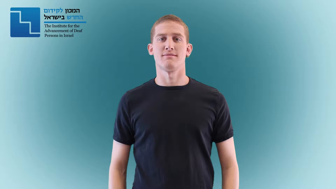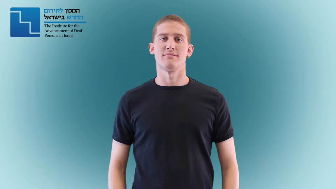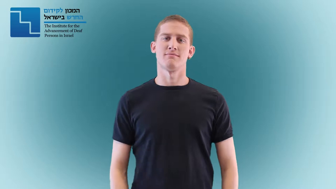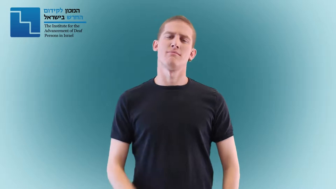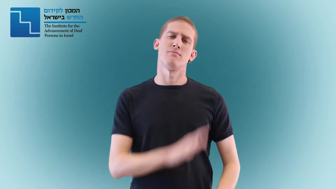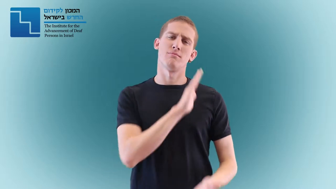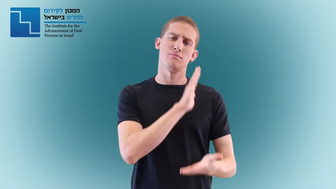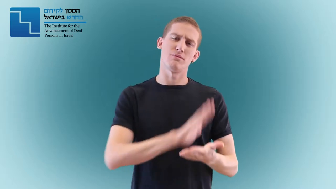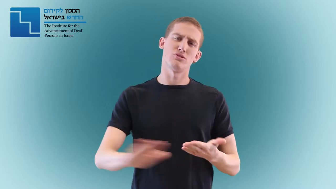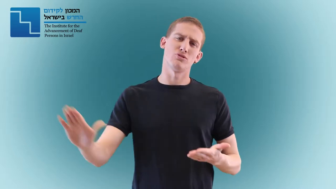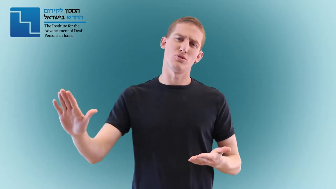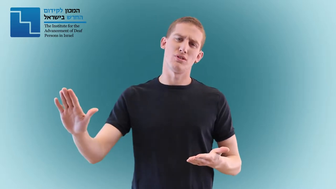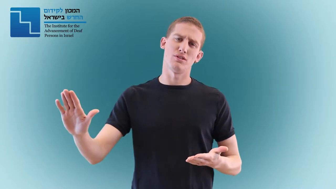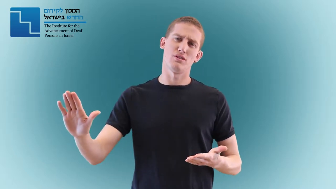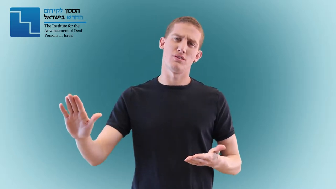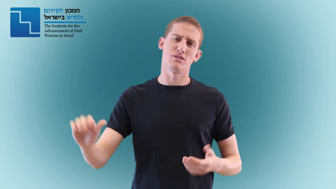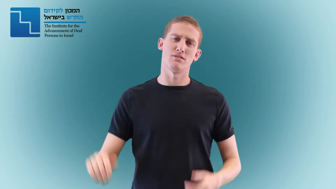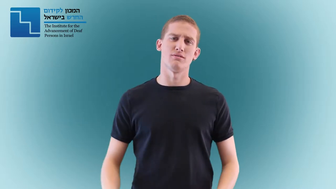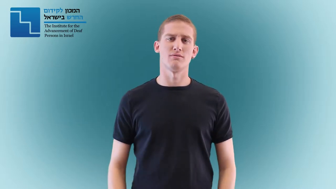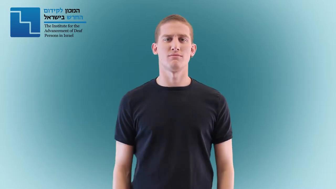פשוט